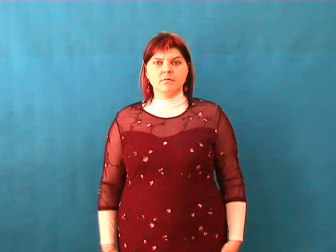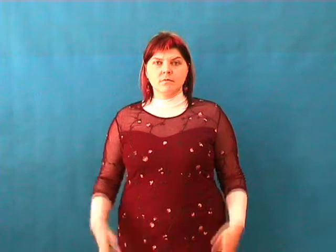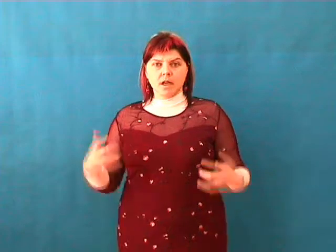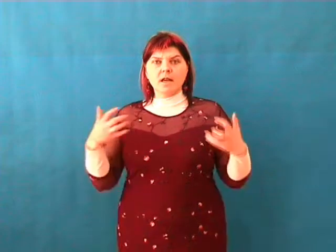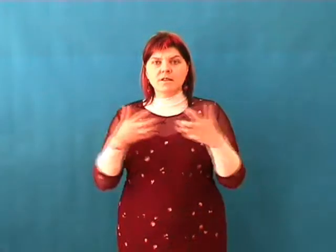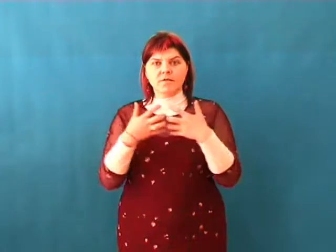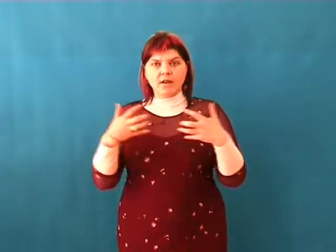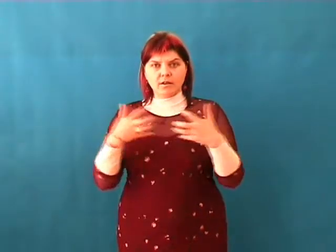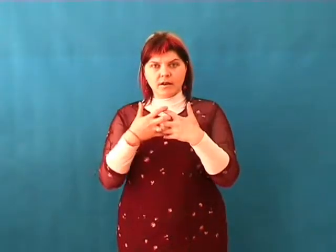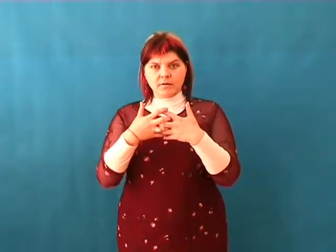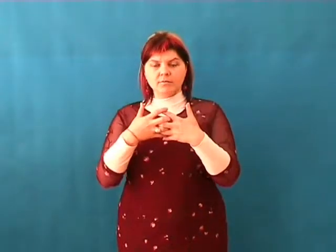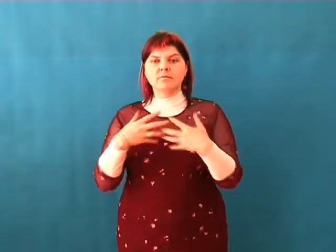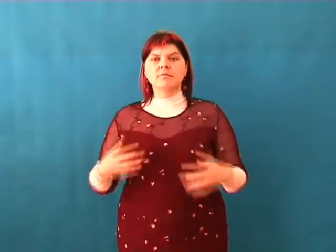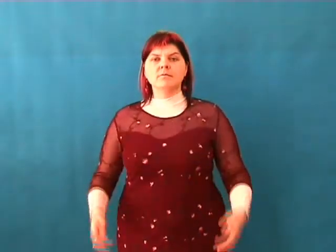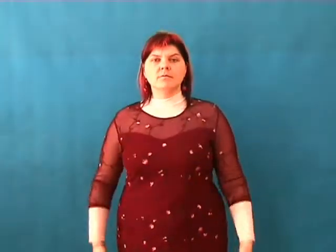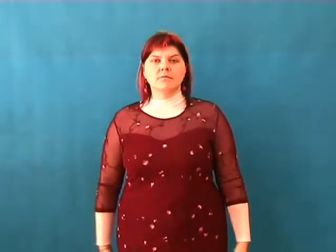sweter